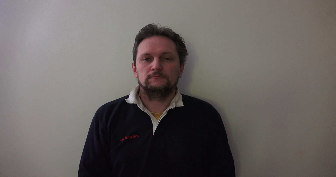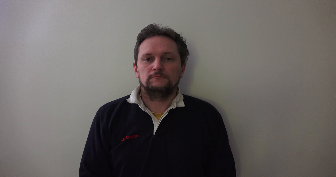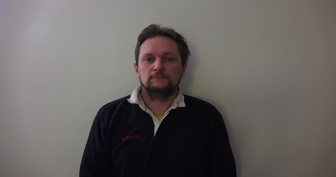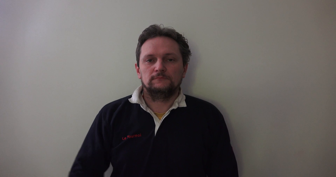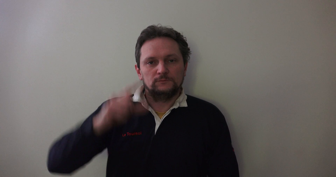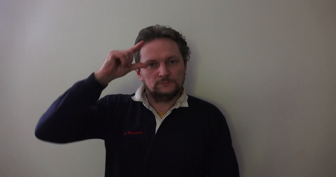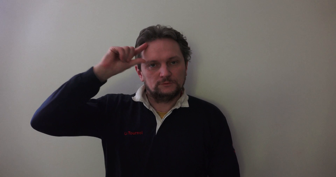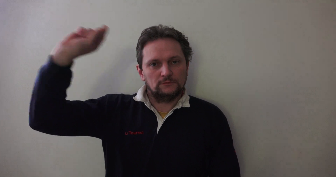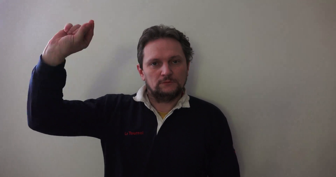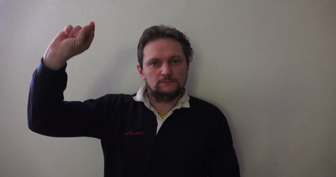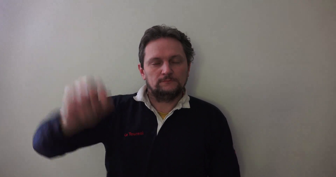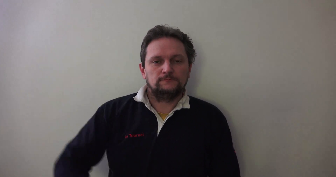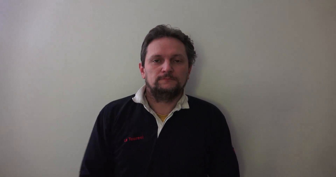Géant (hypermarché)